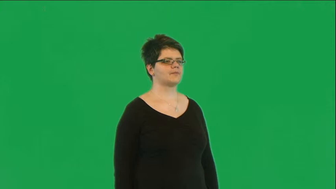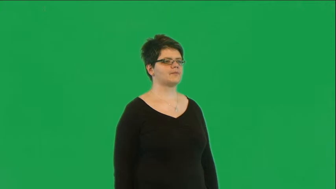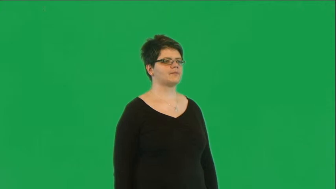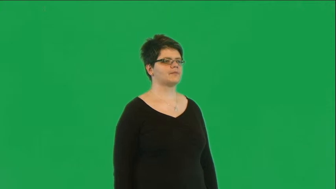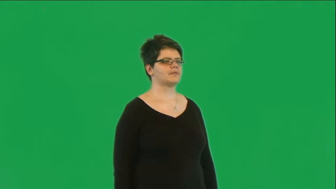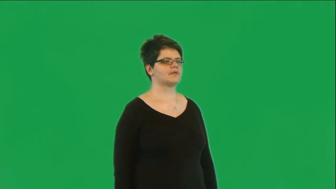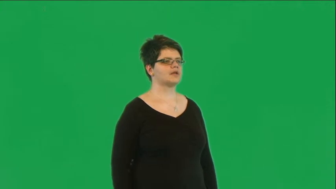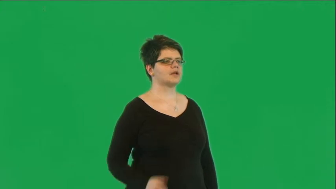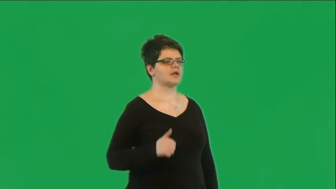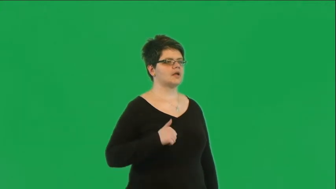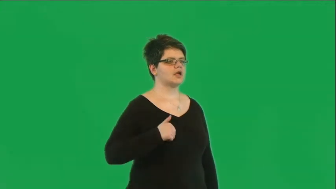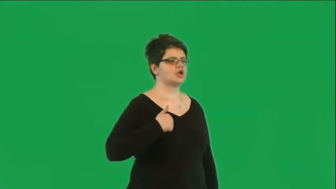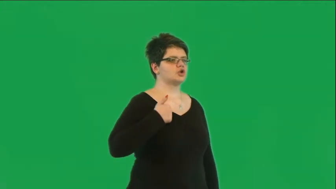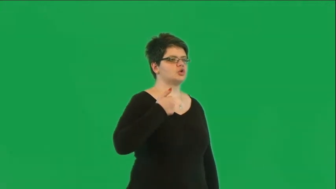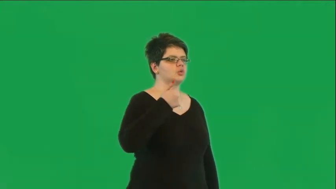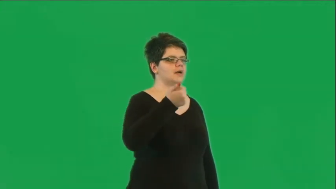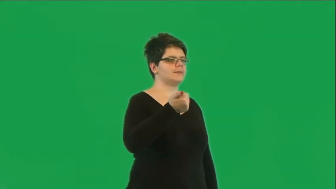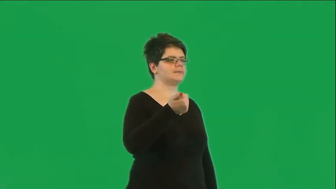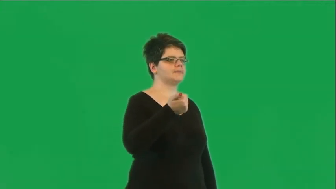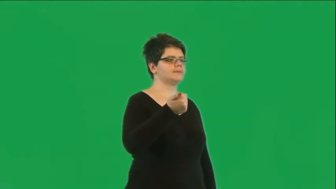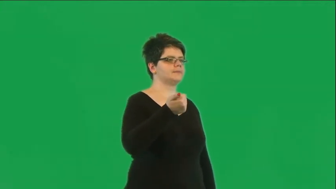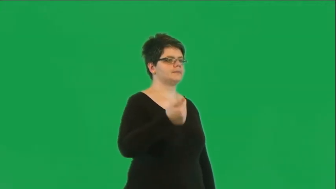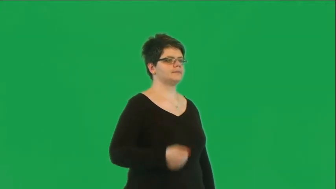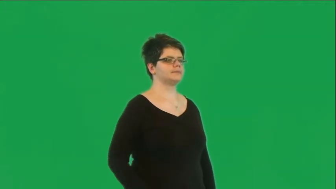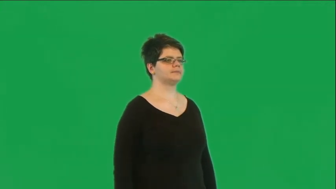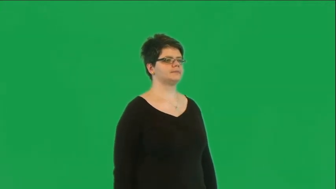duma